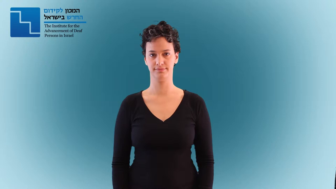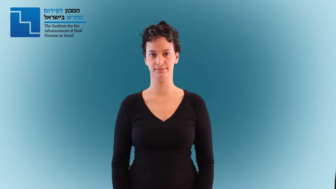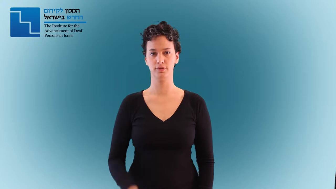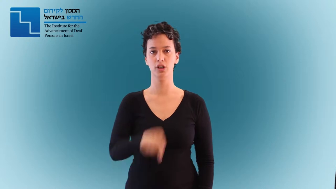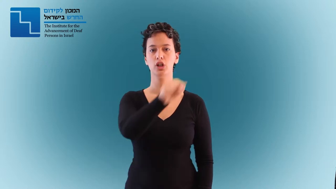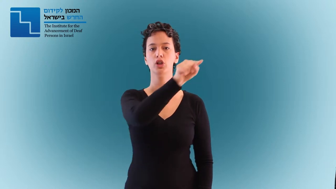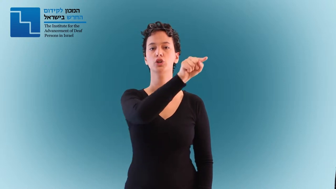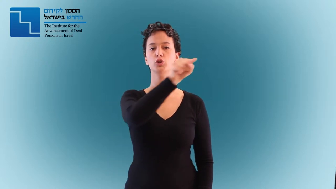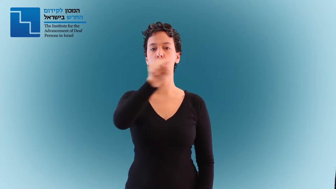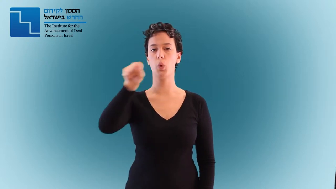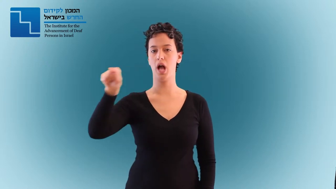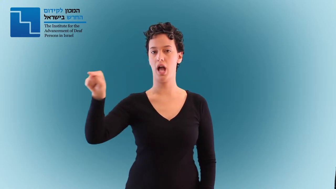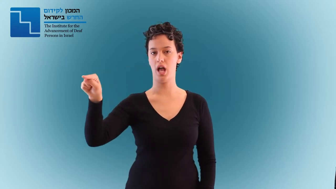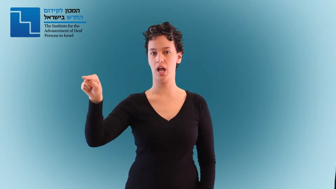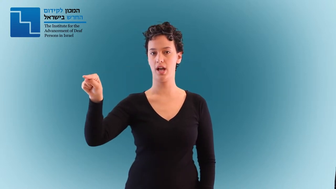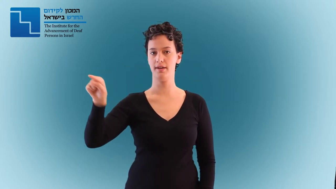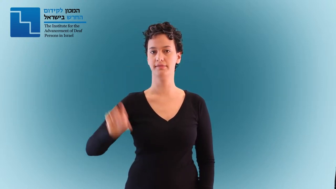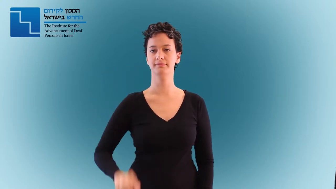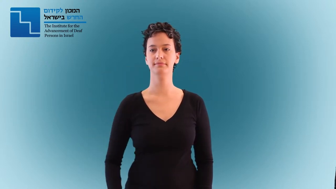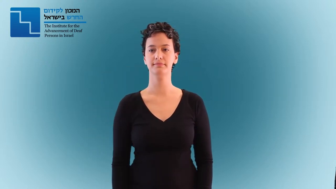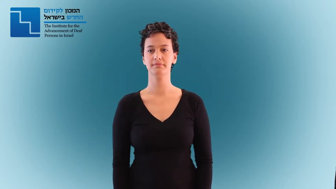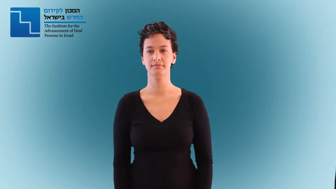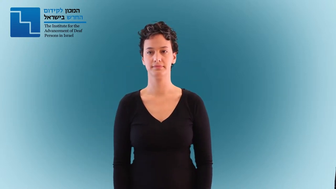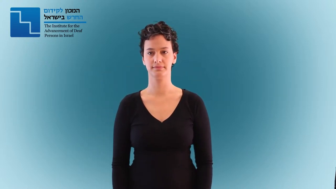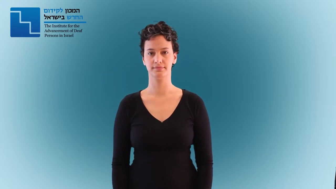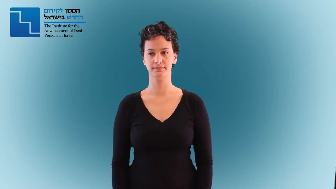שורה